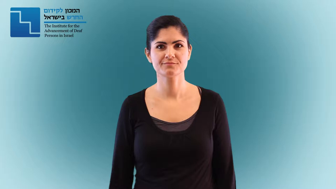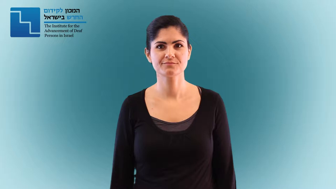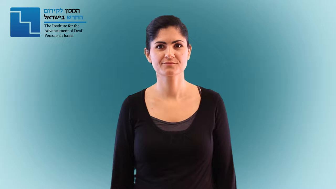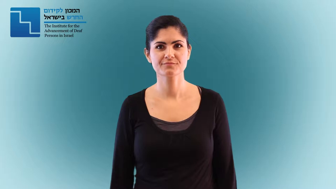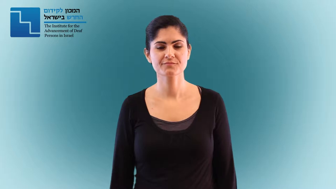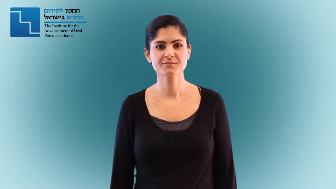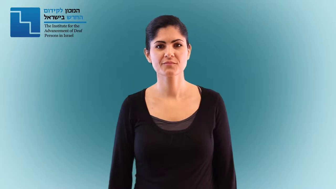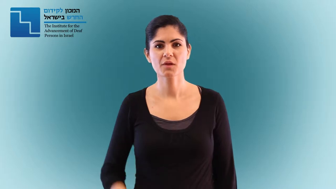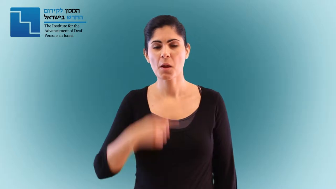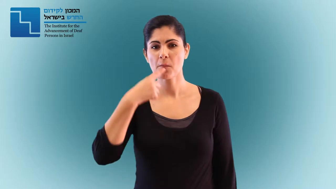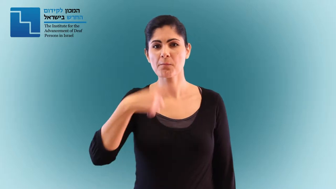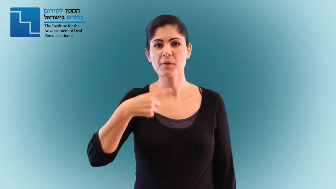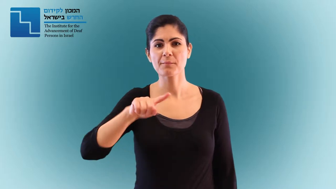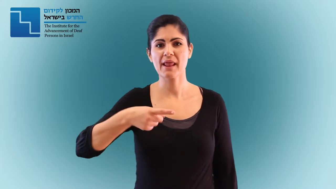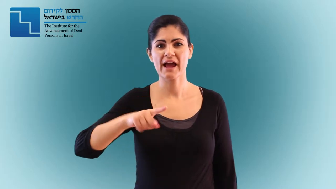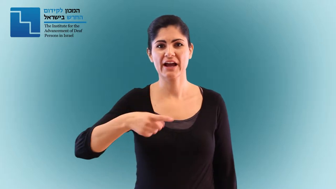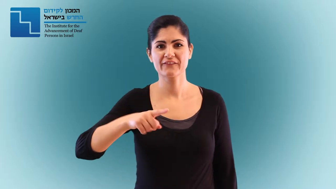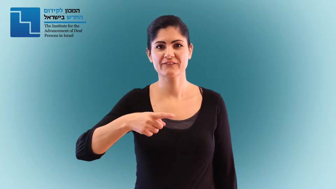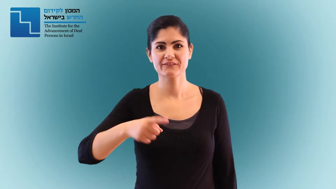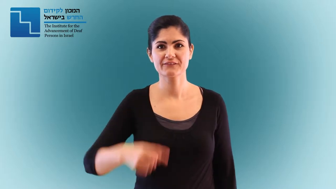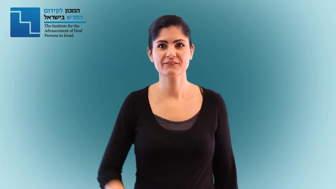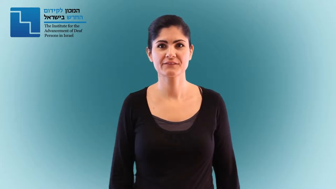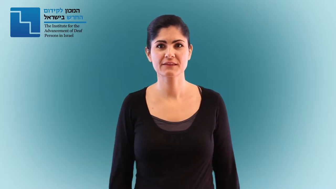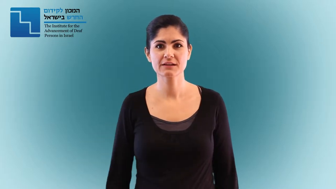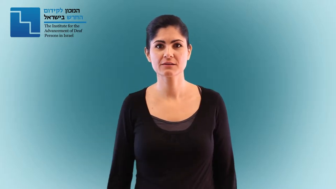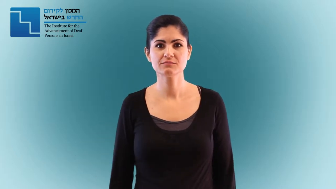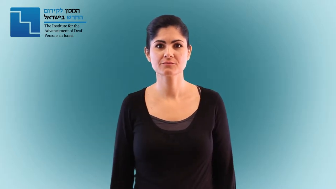פלפל חריף